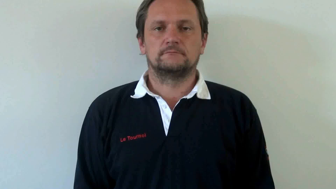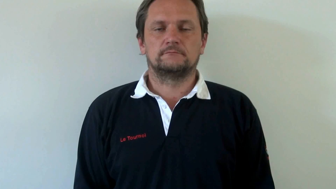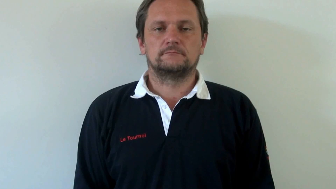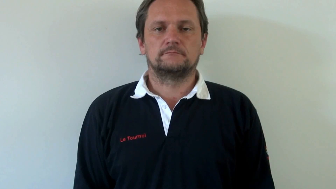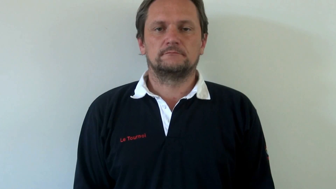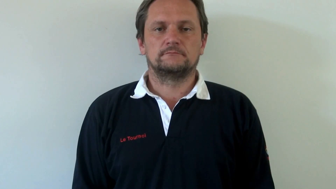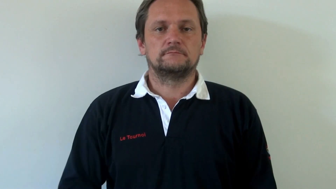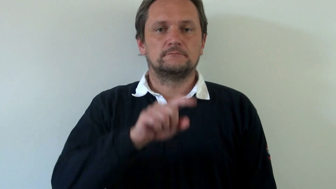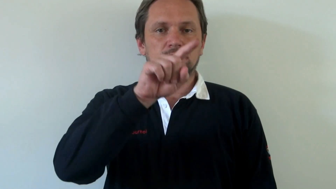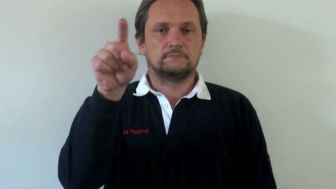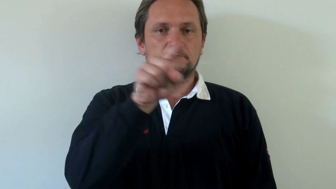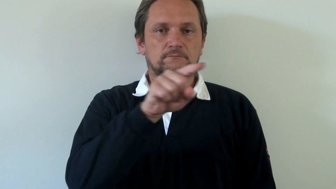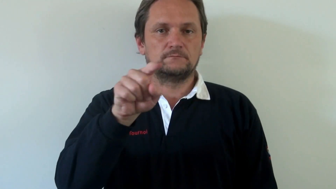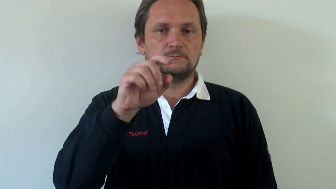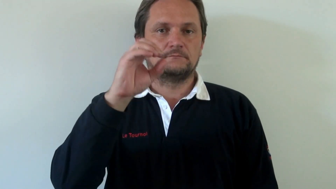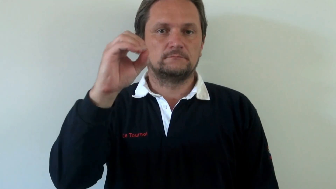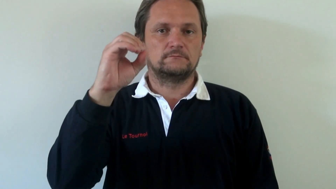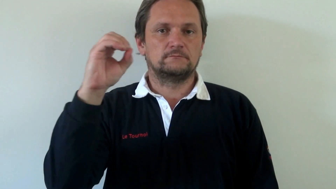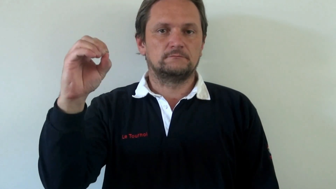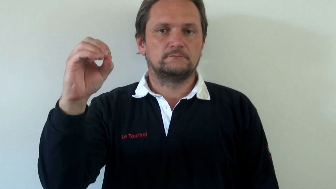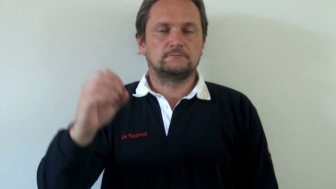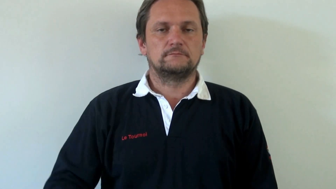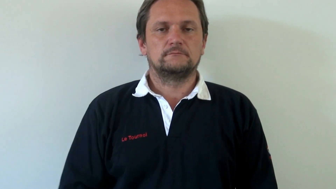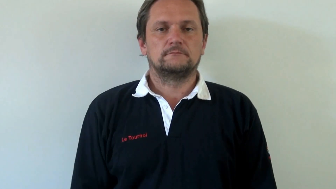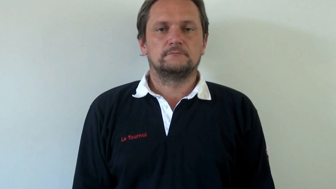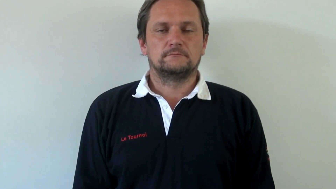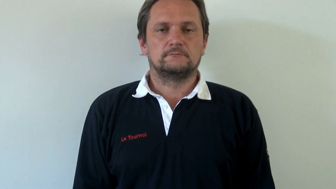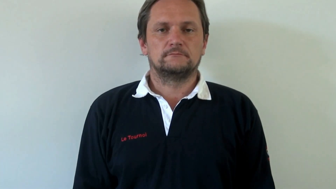ZOO